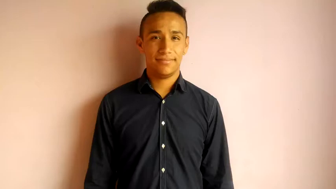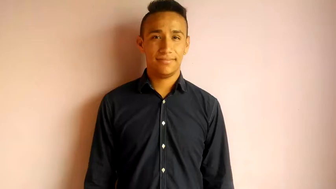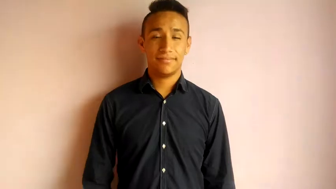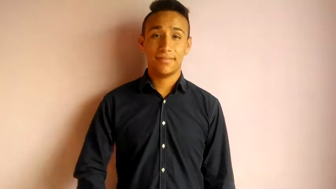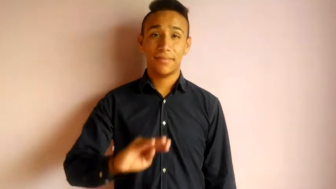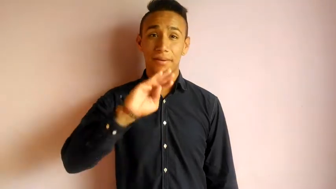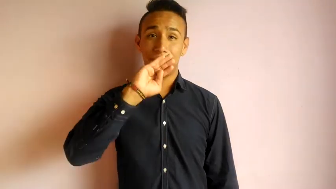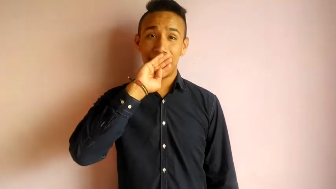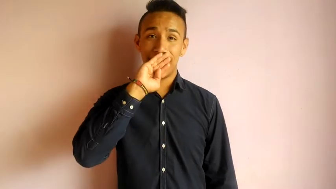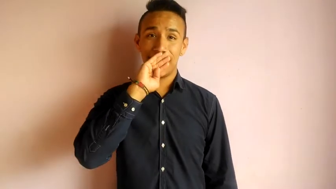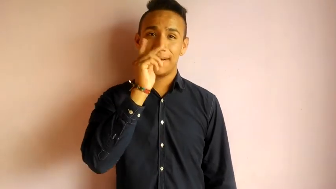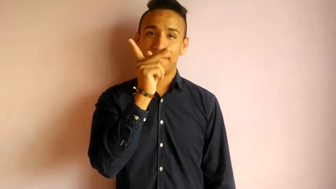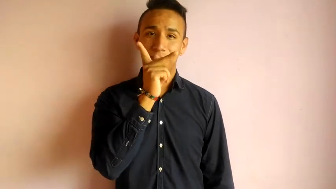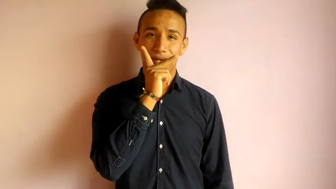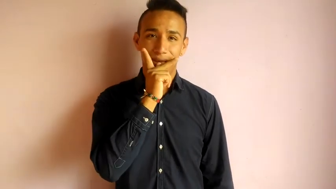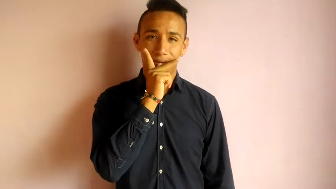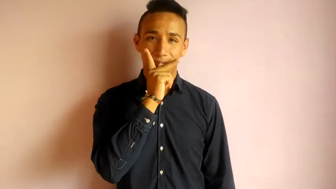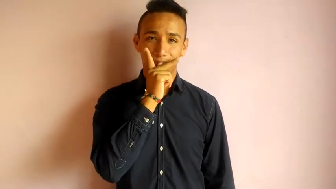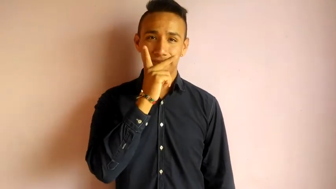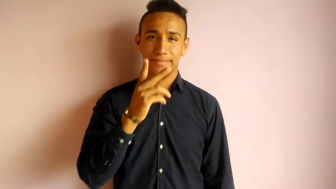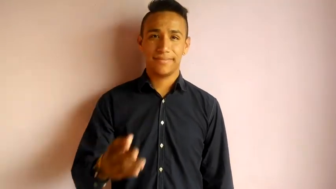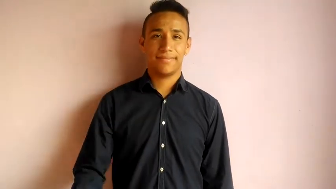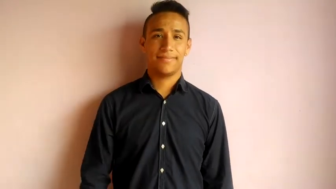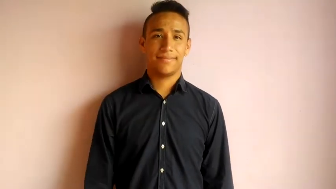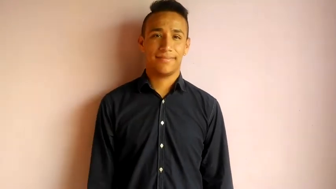padres